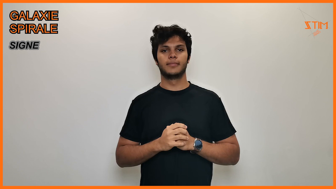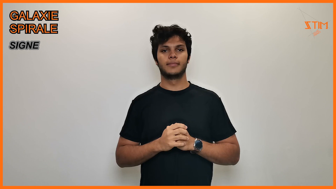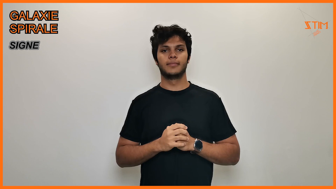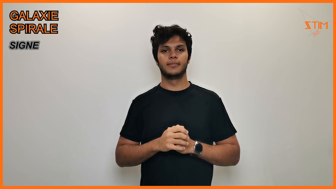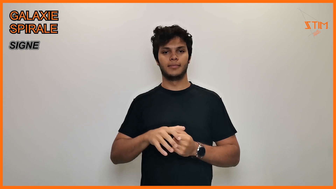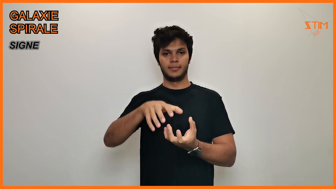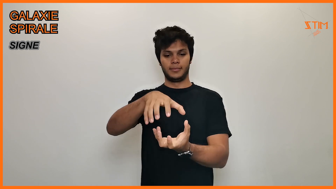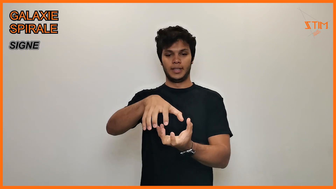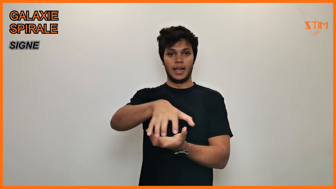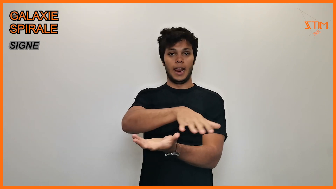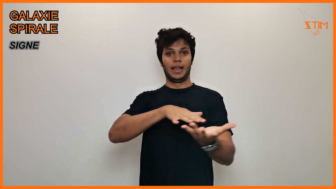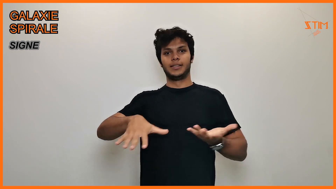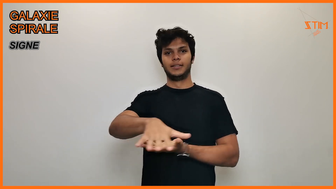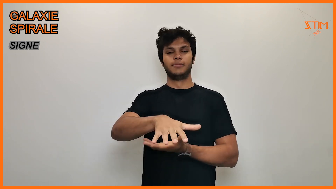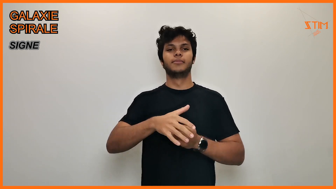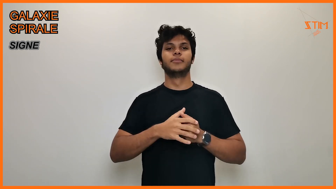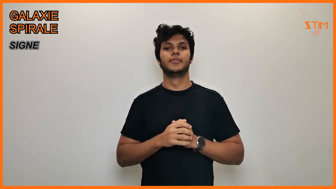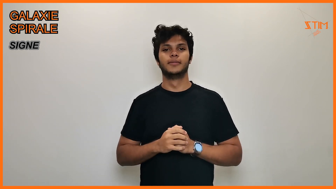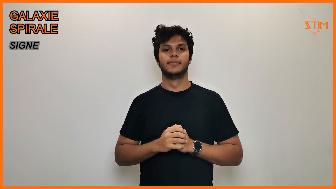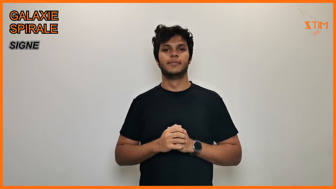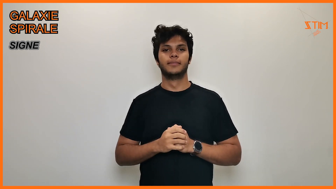Galaxie spirale